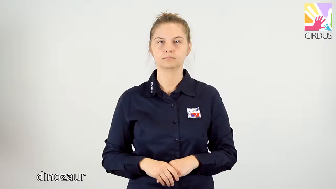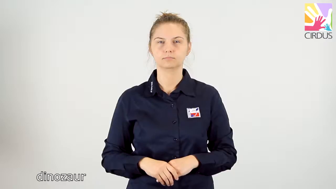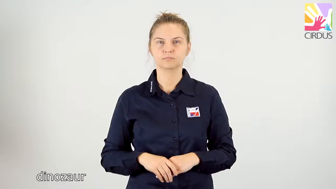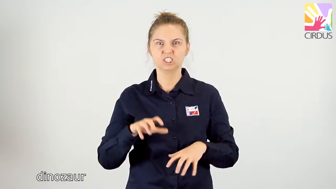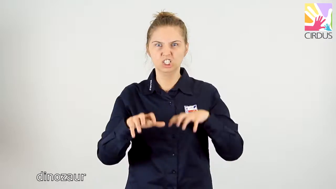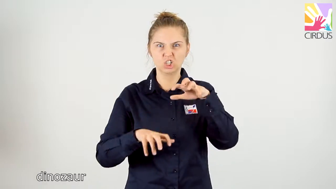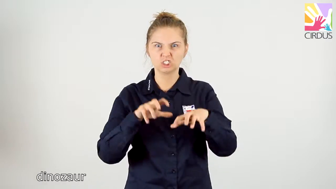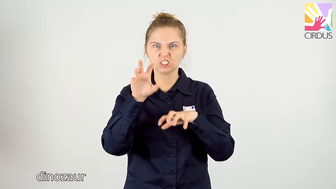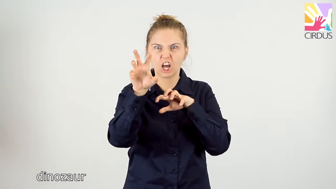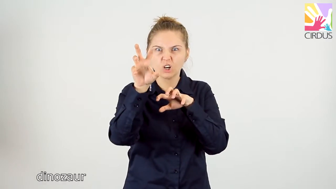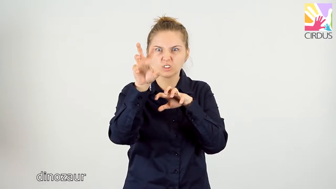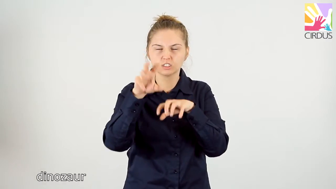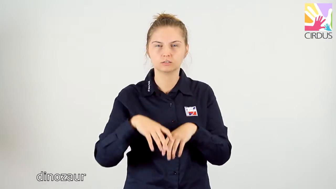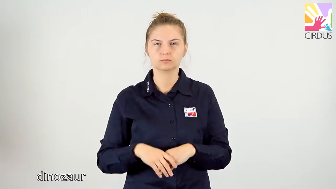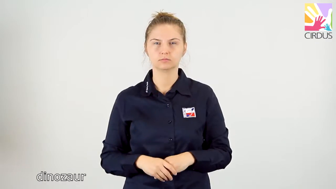dinozaur